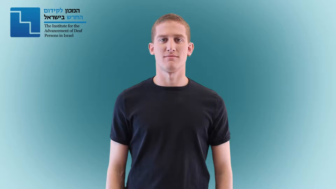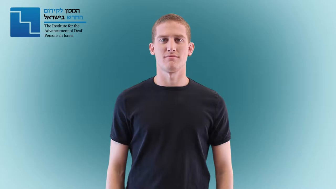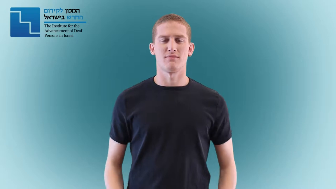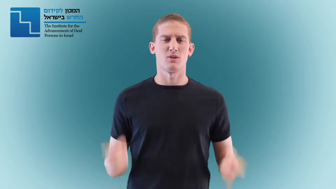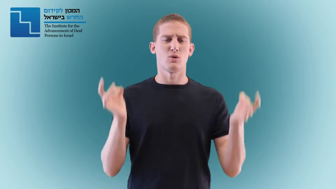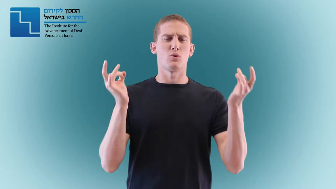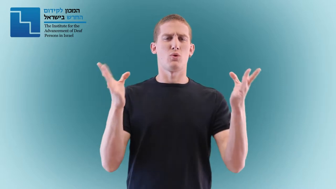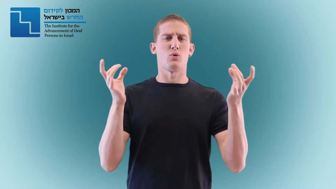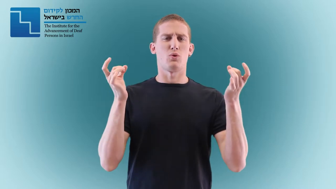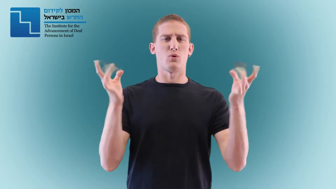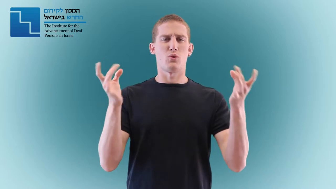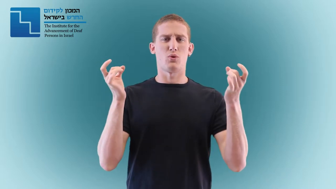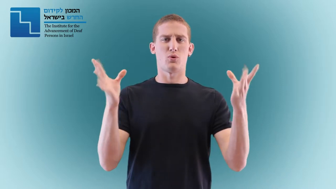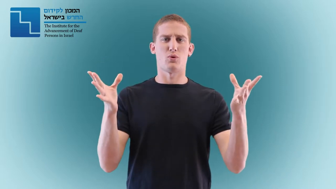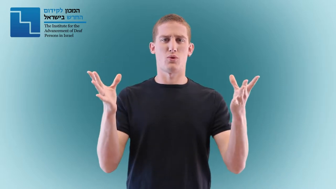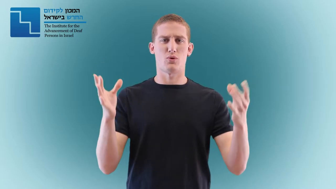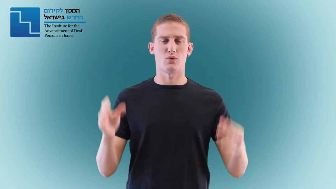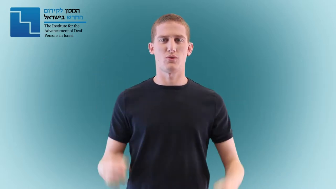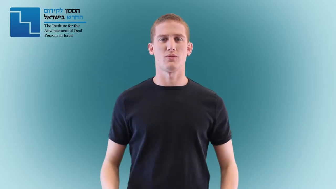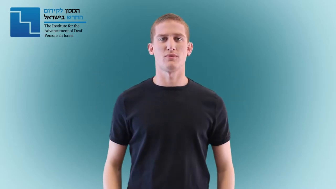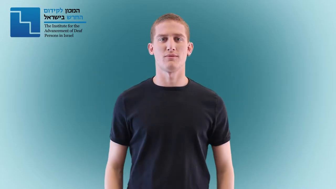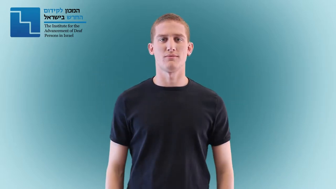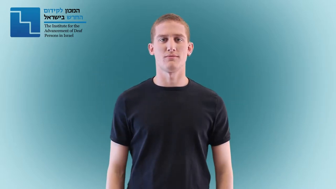מפואר